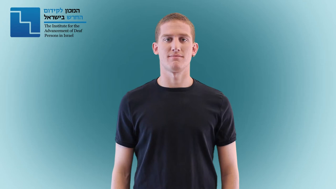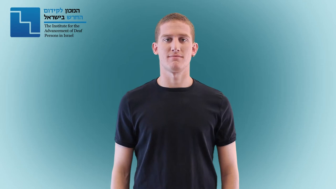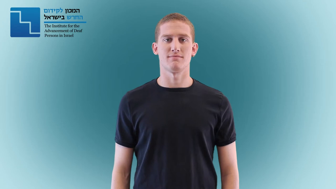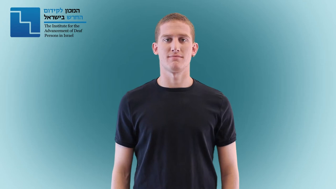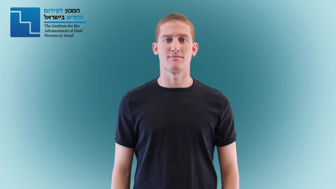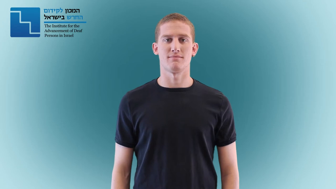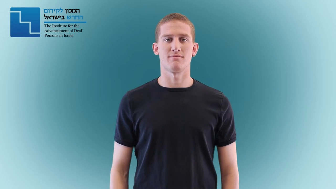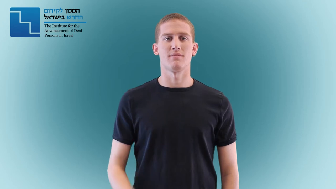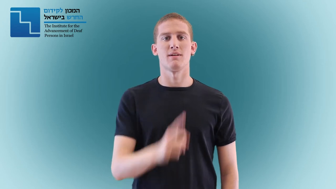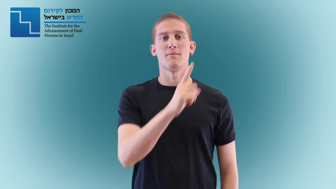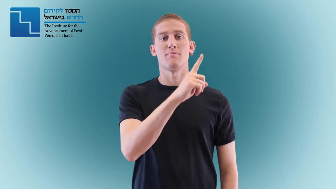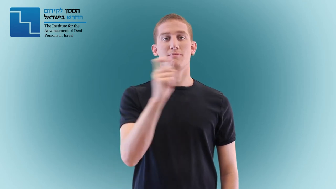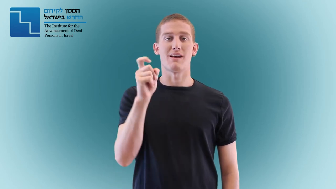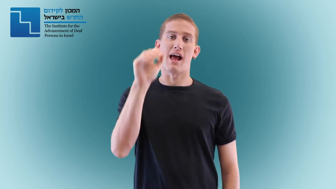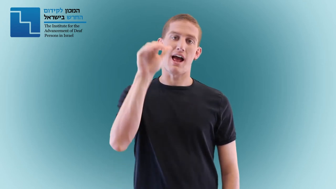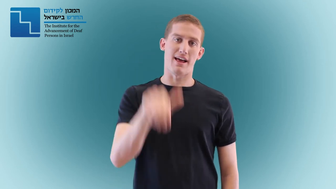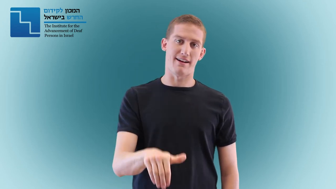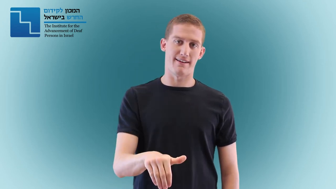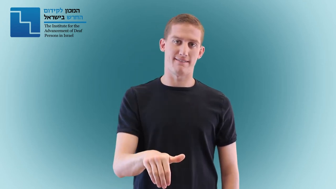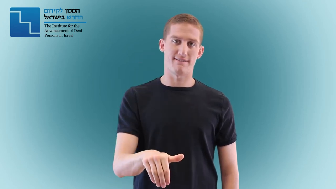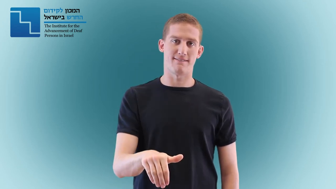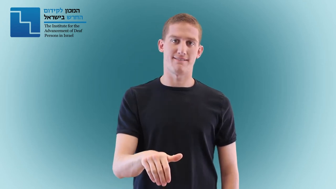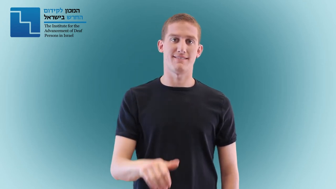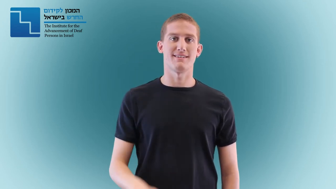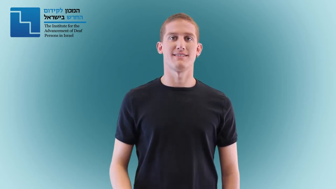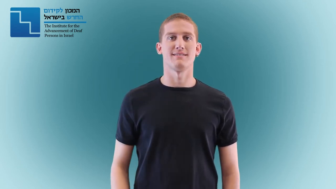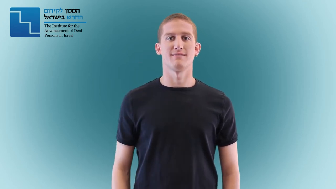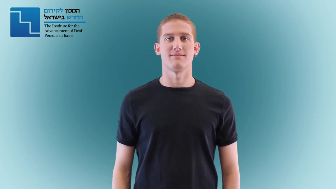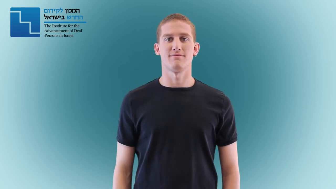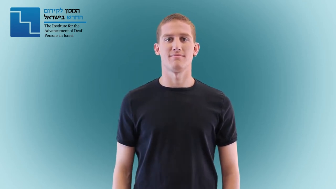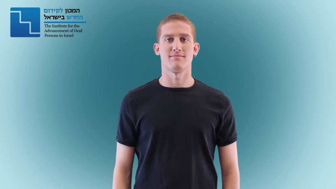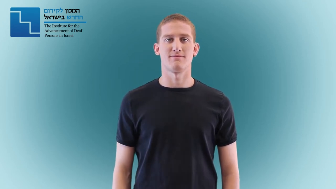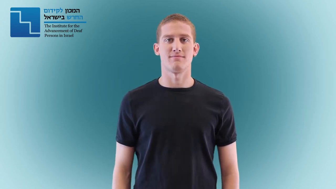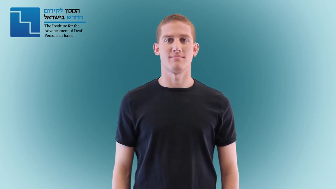מאה אלף